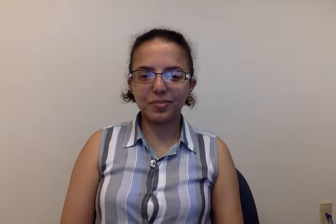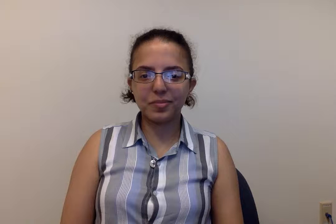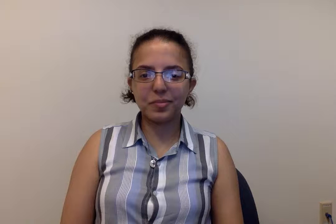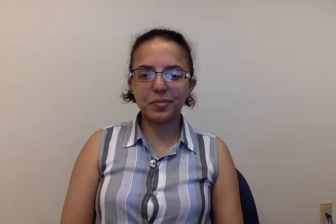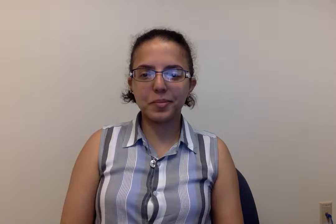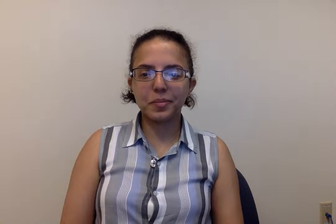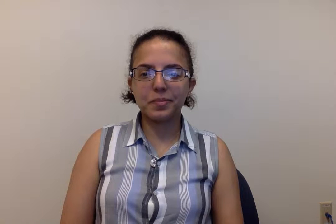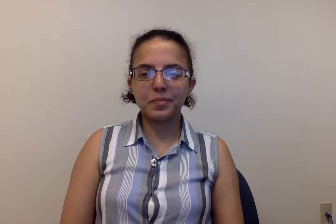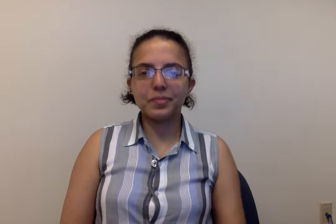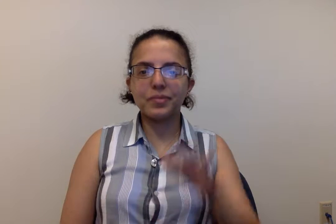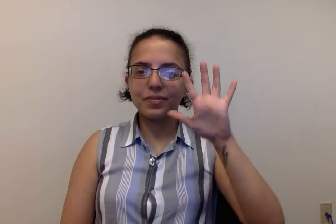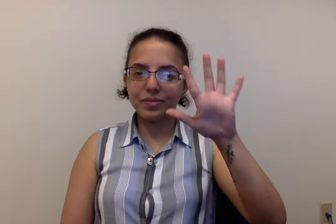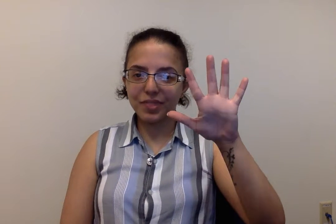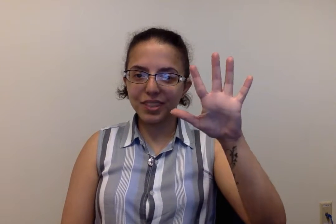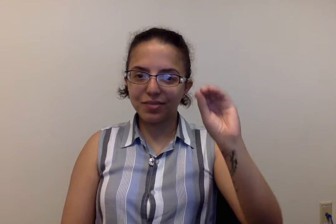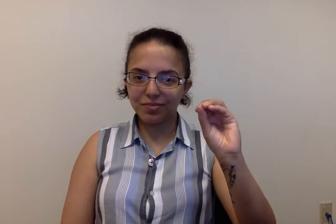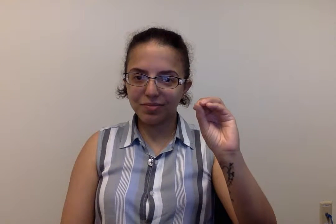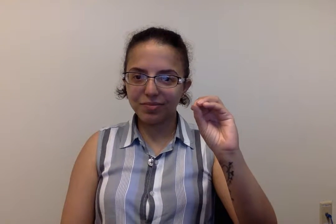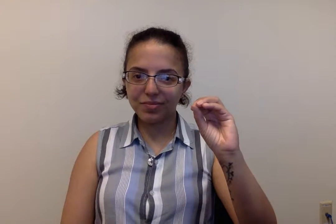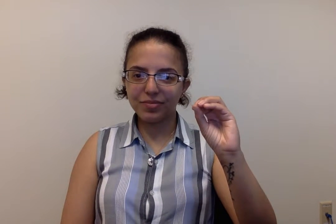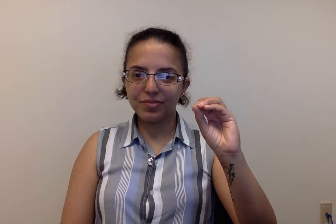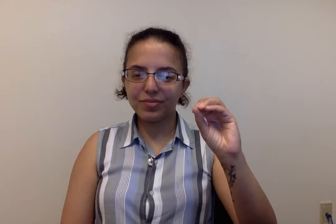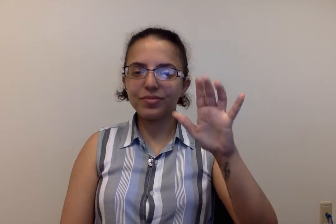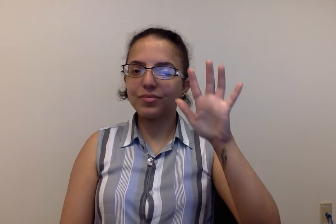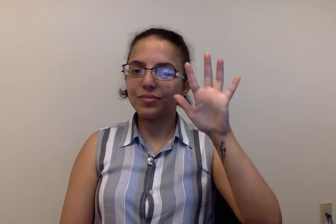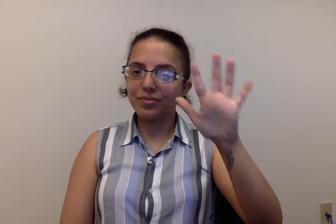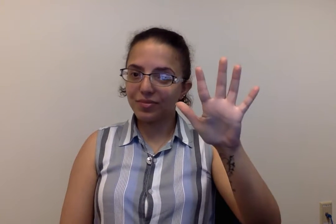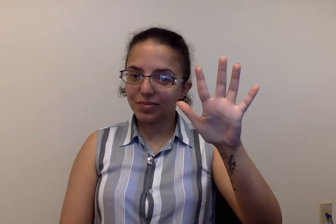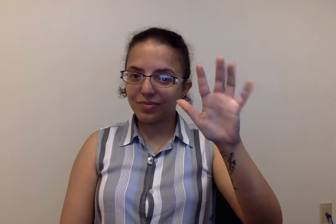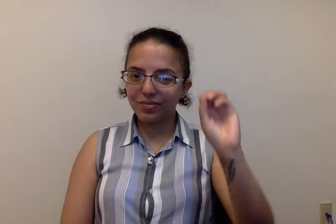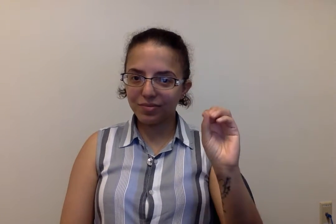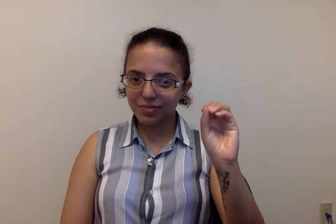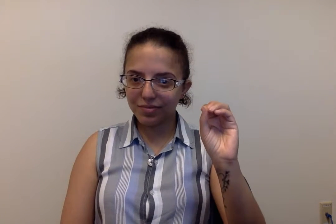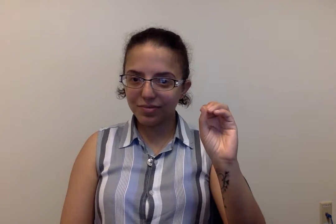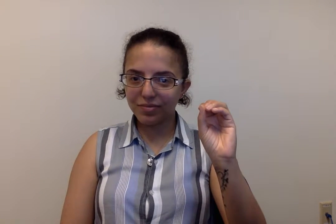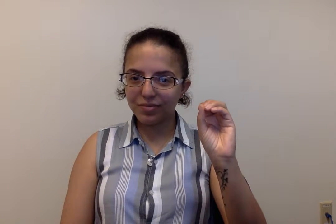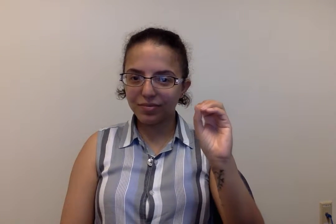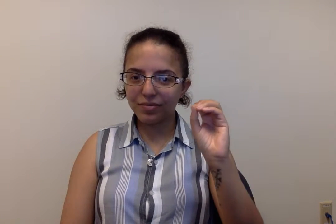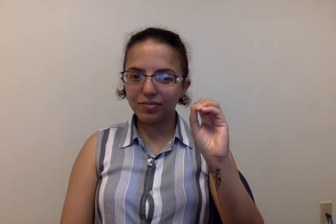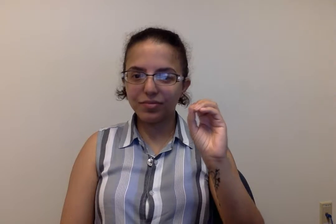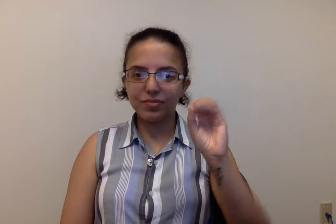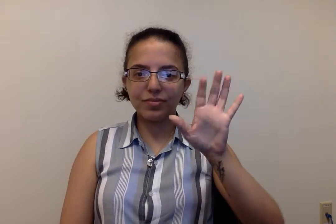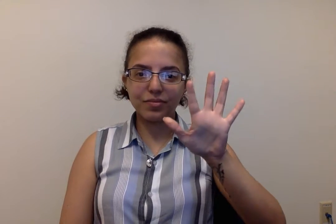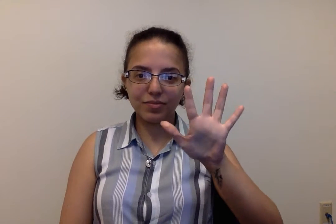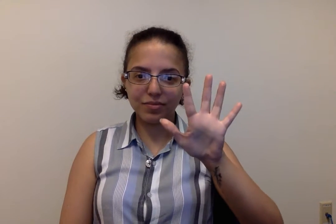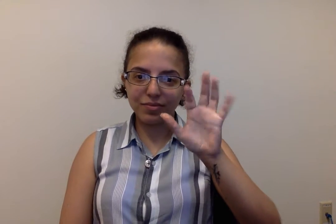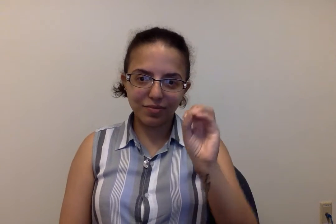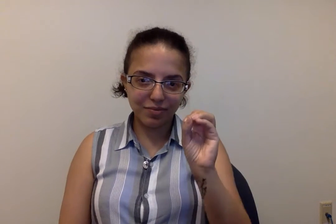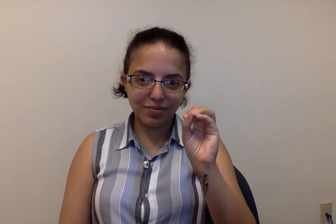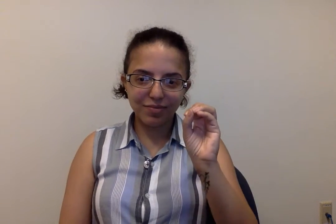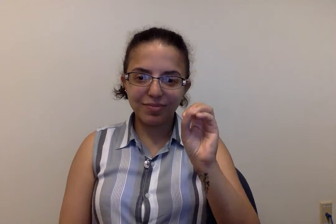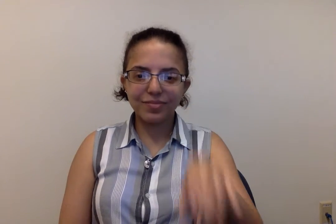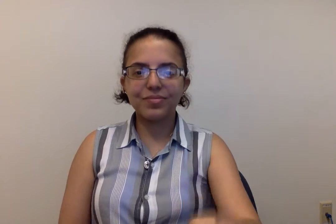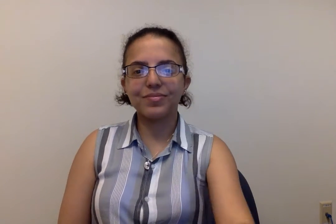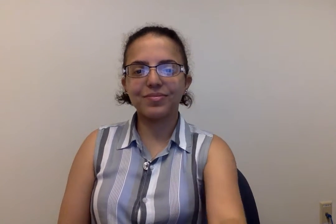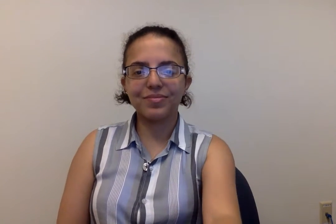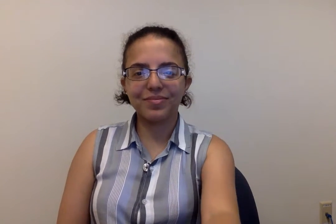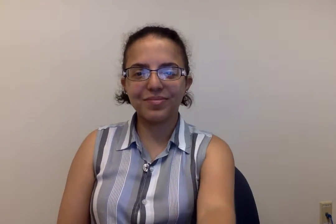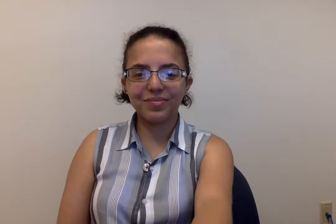50